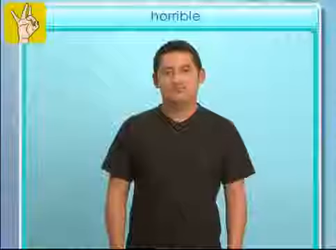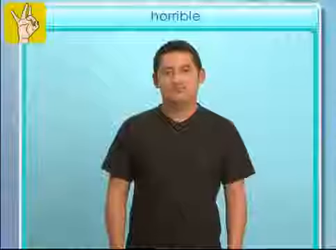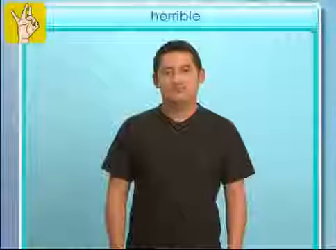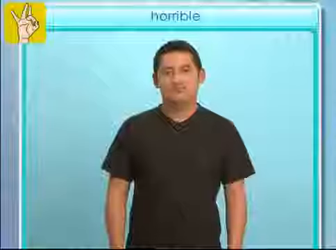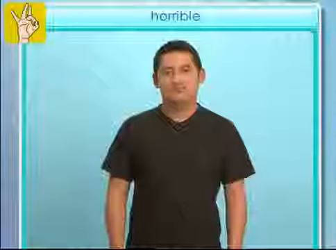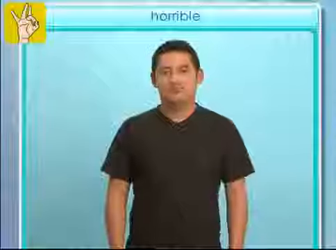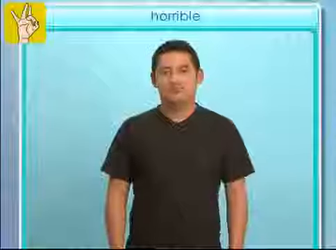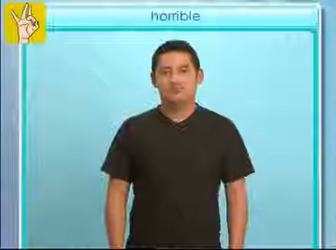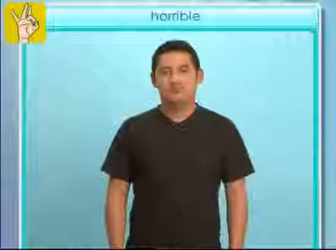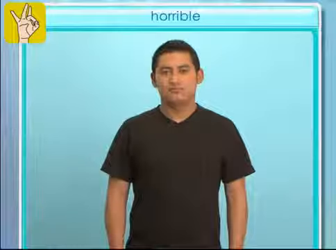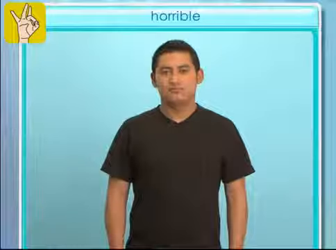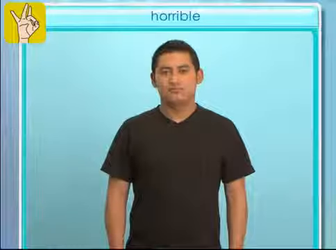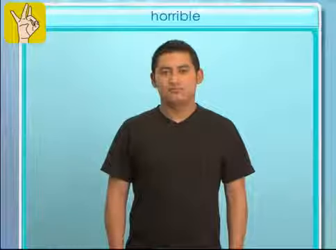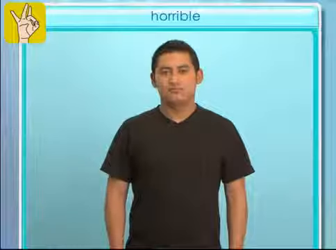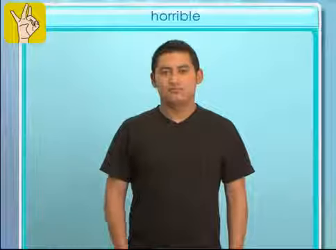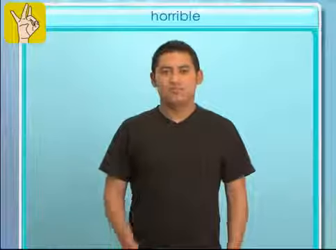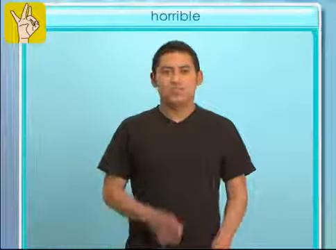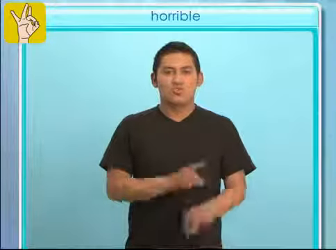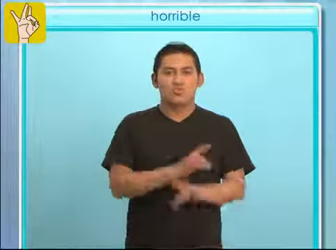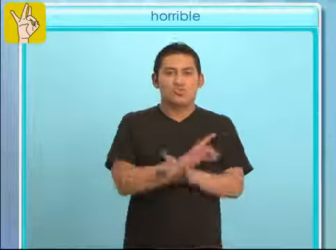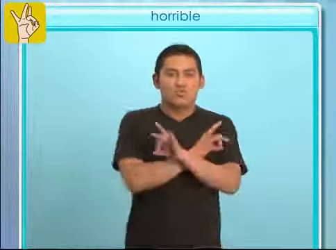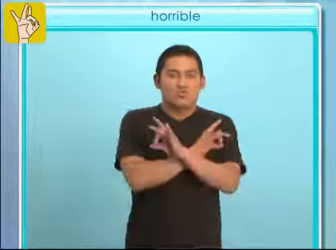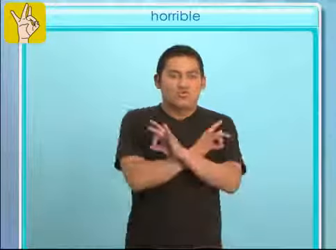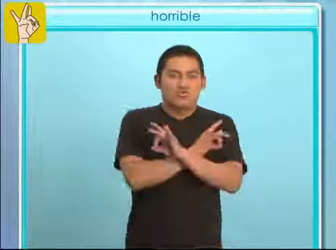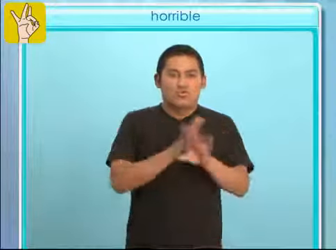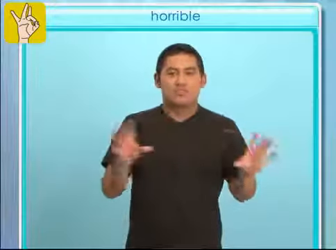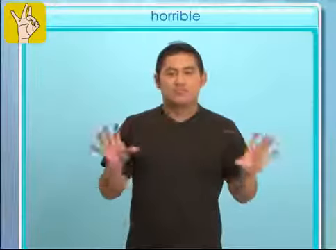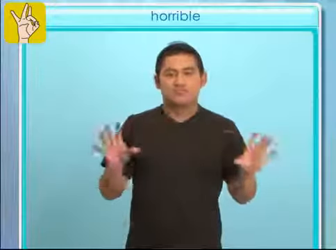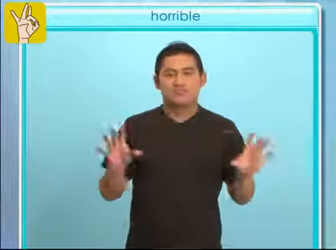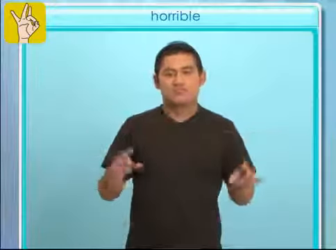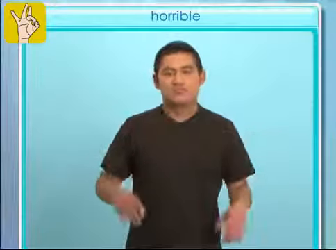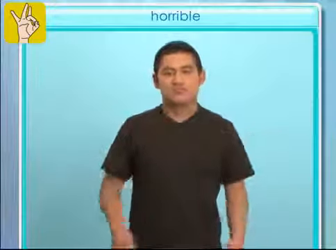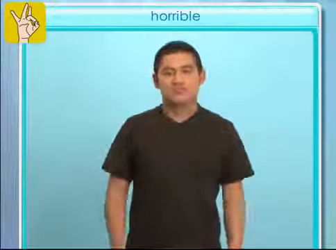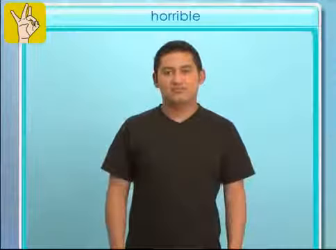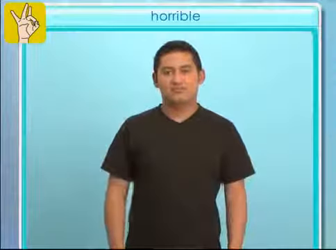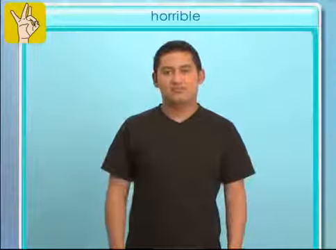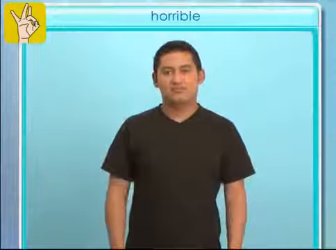HORRIBLE